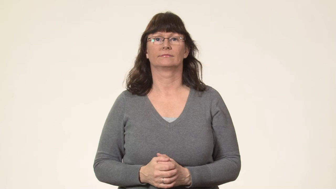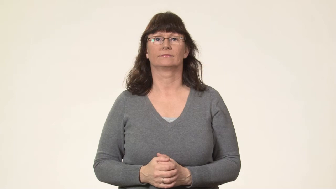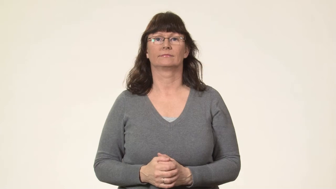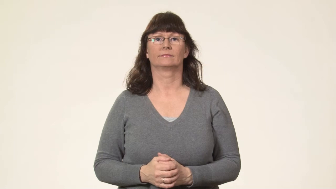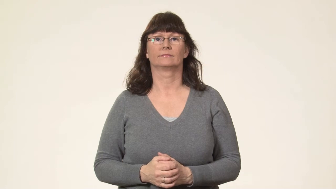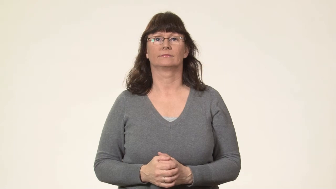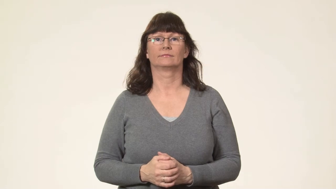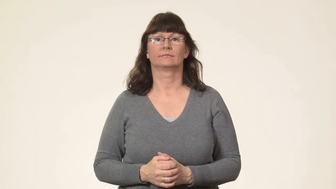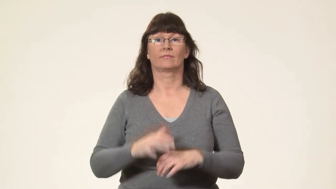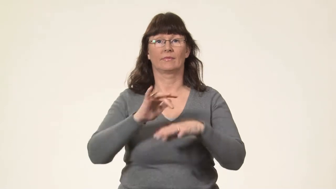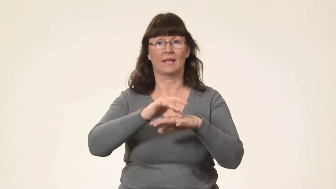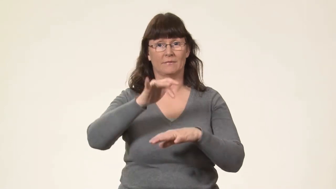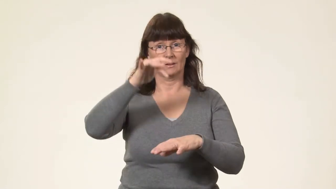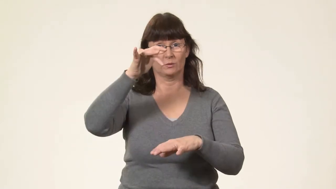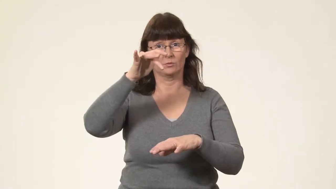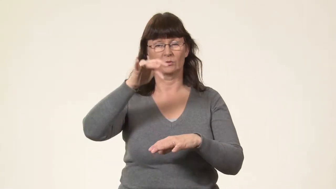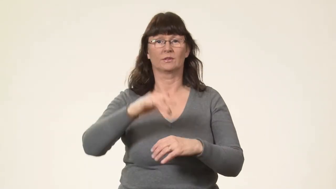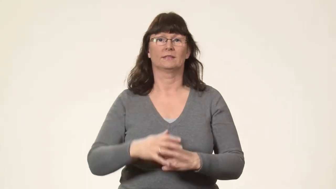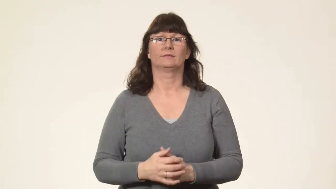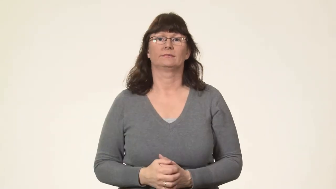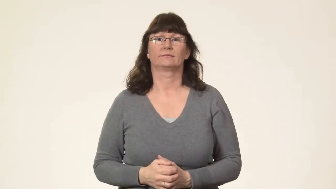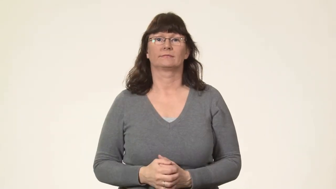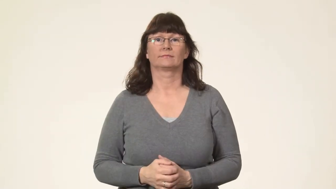Demantur